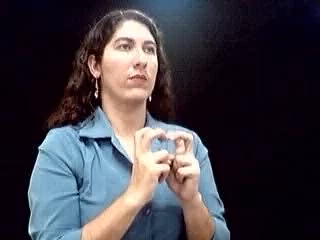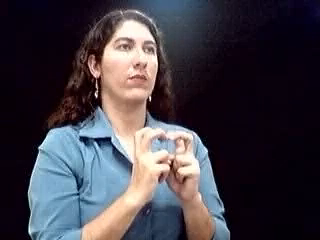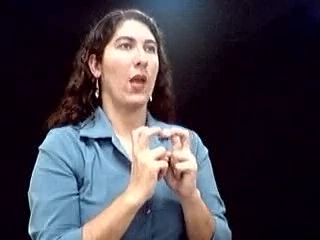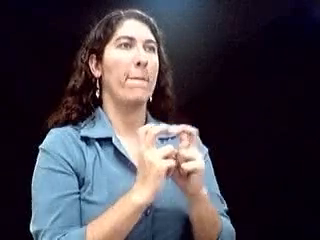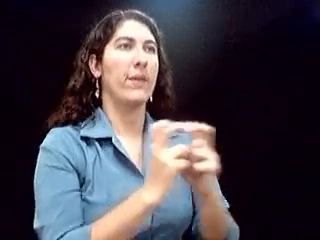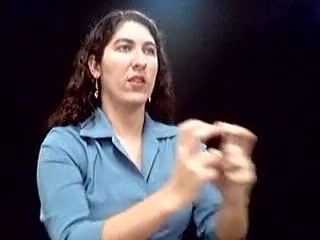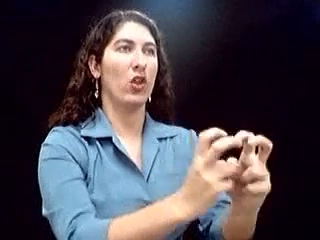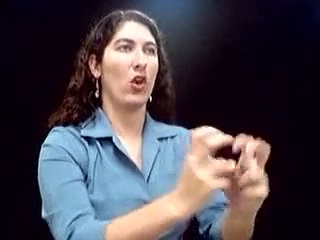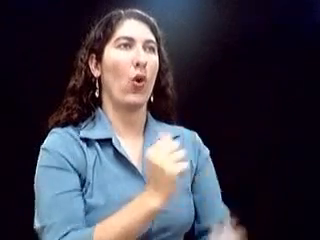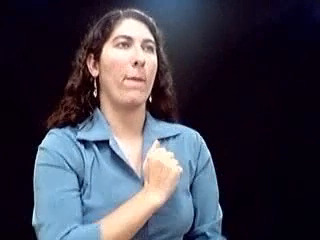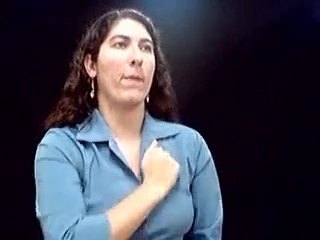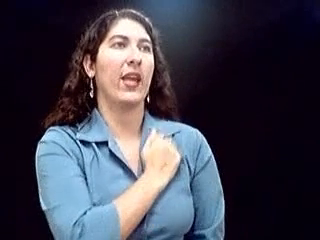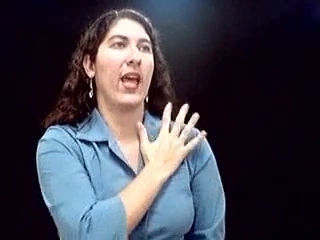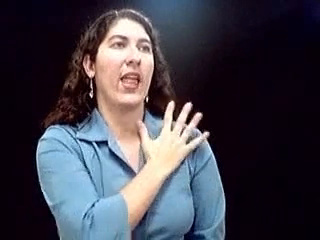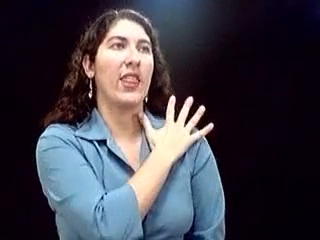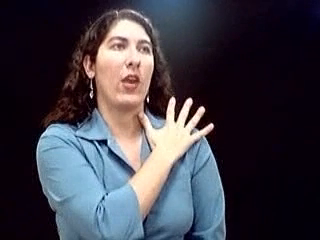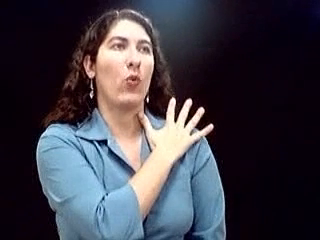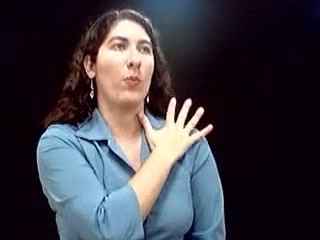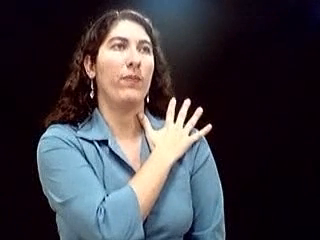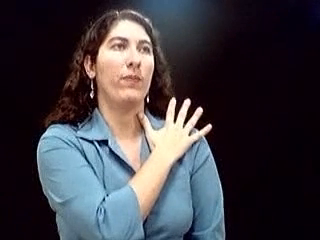Metro Brigadeiro